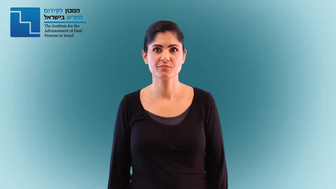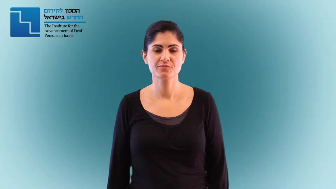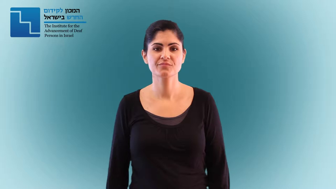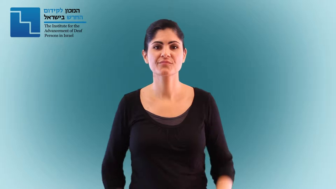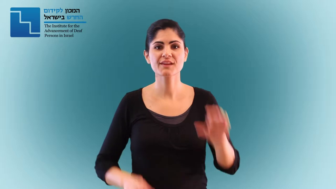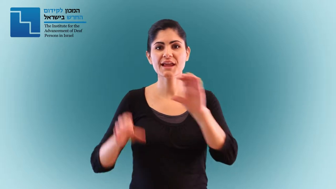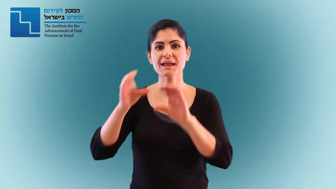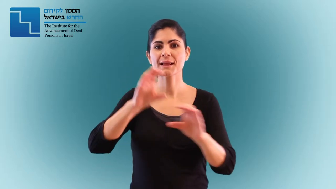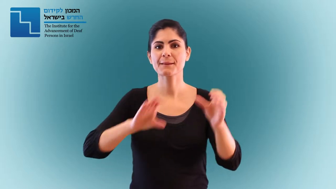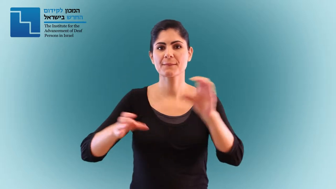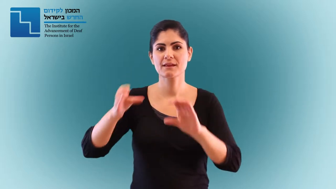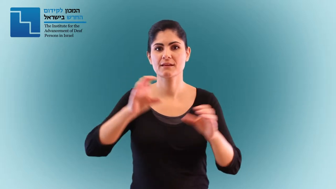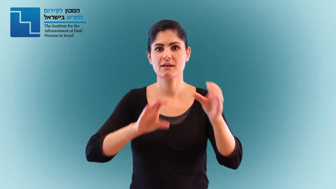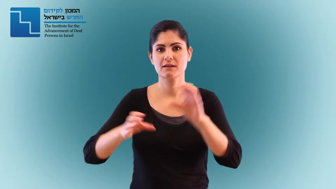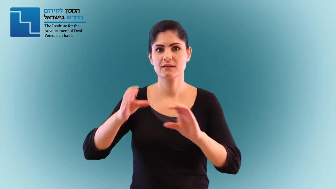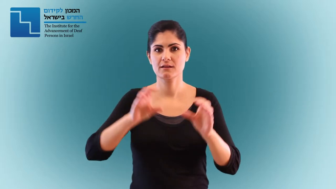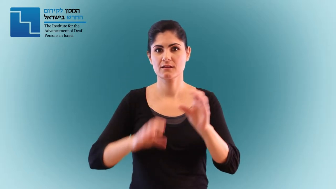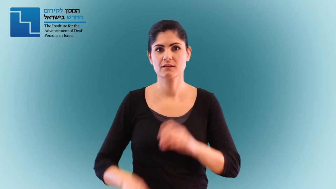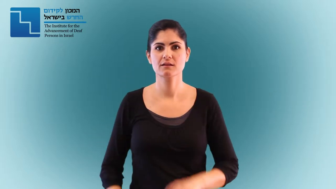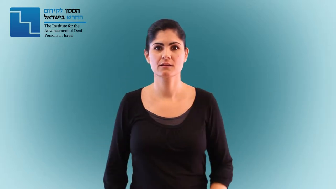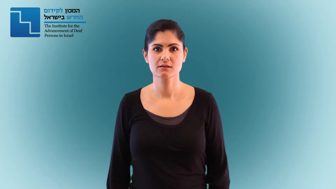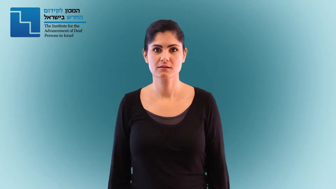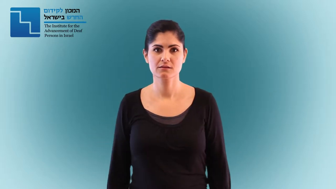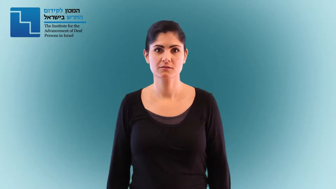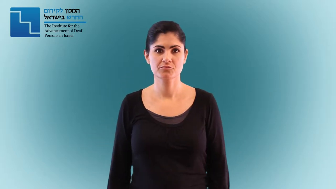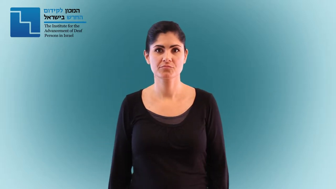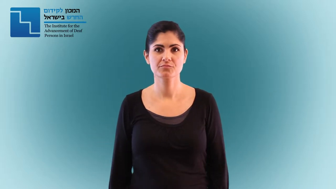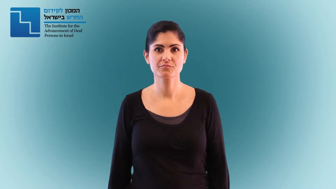כימיה